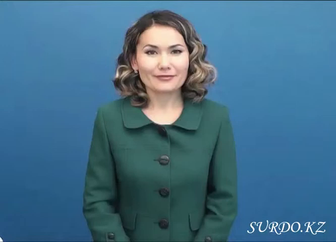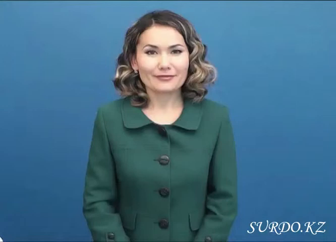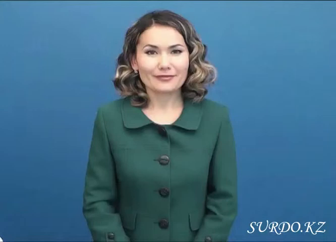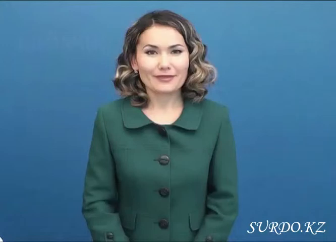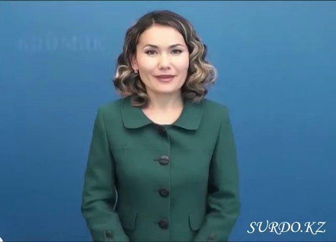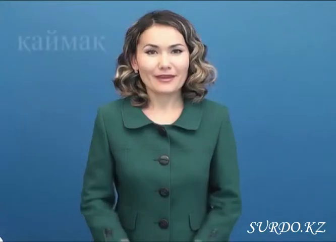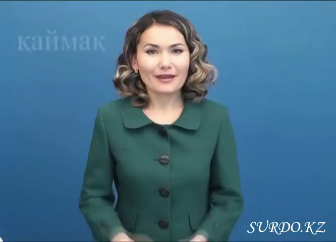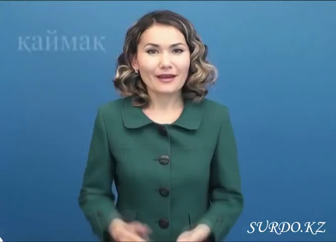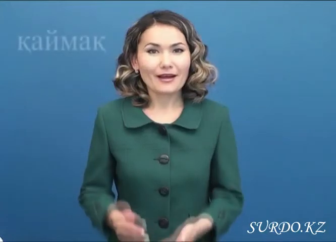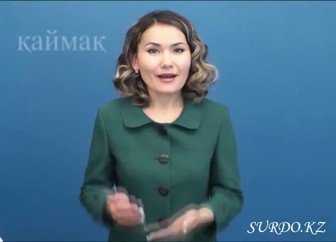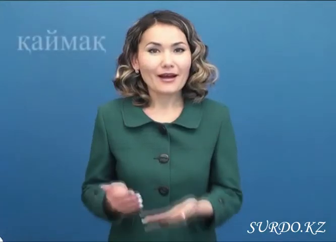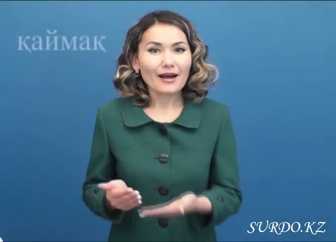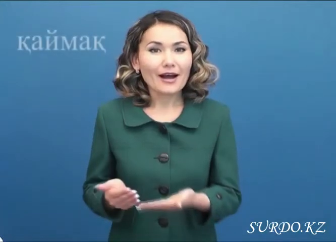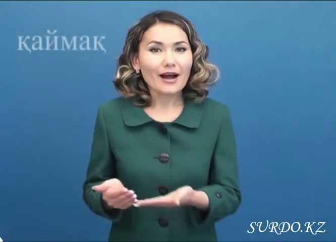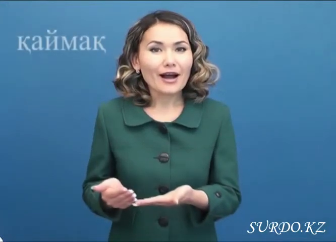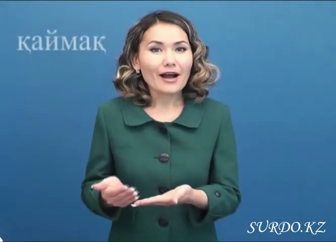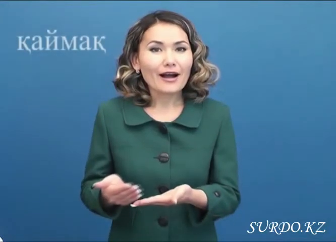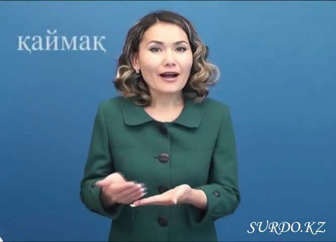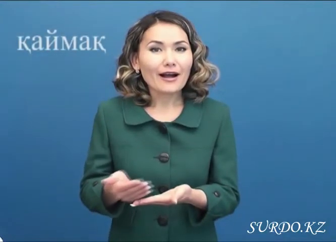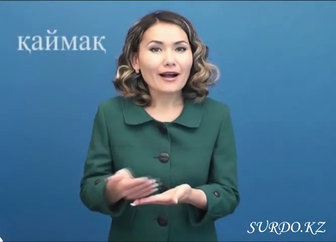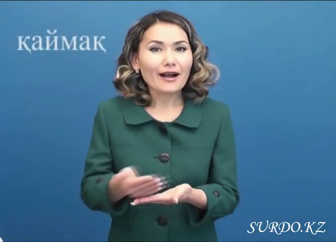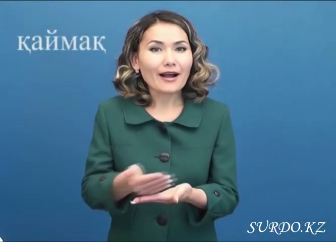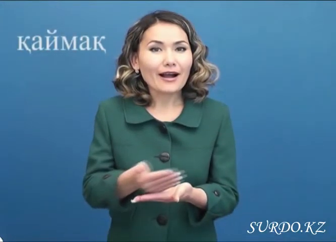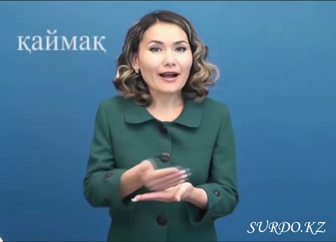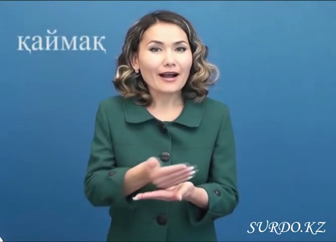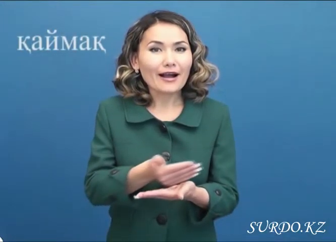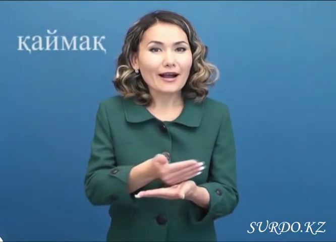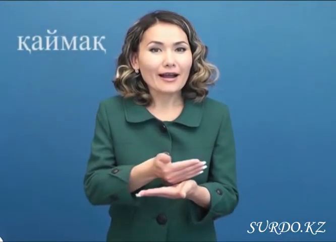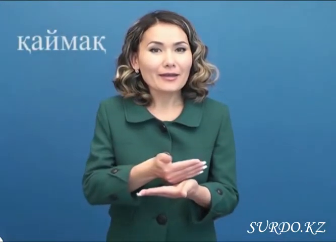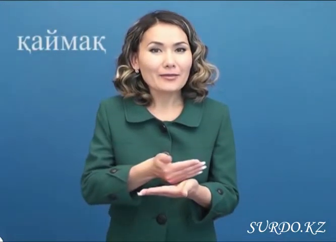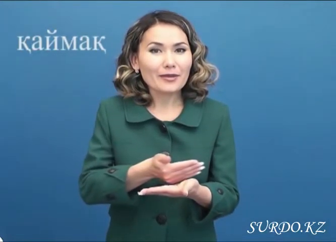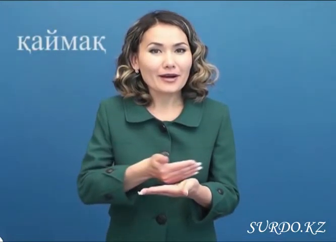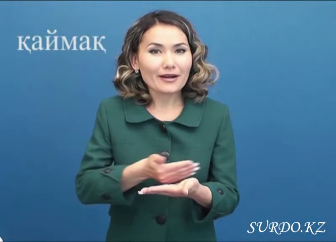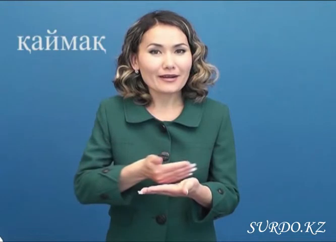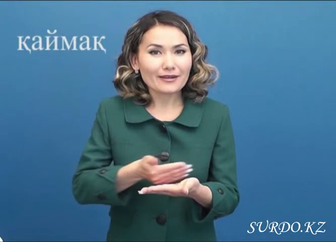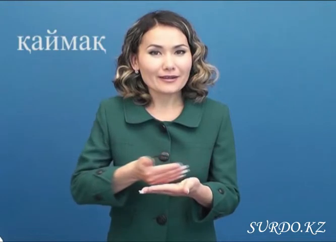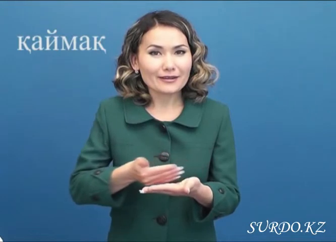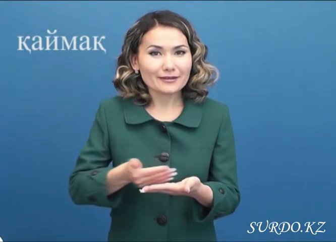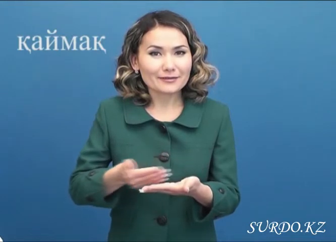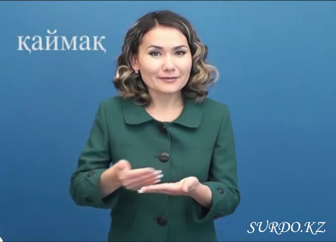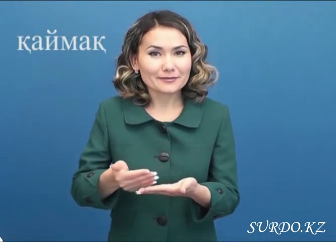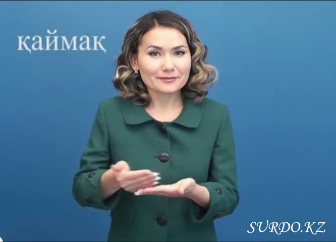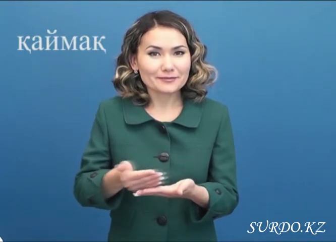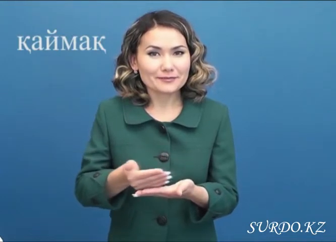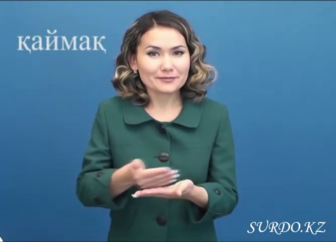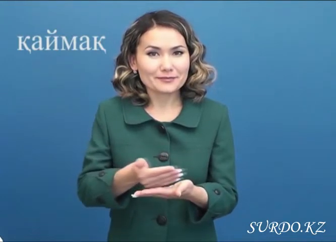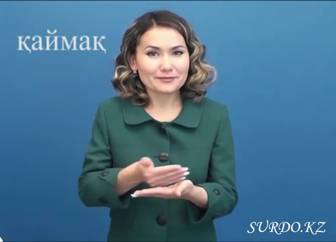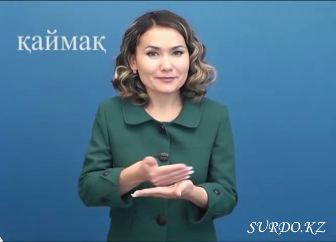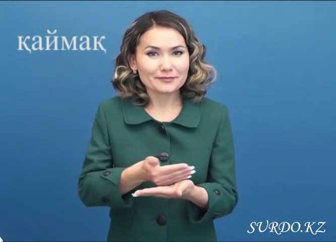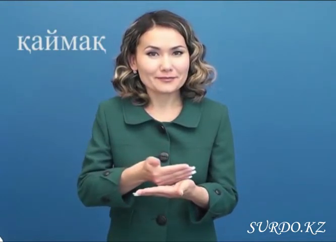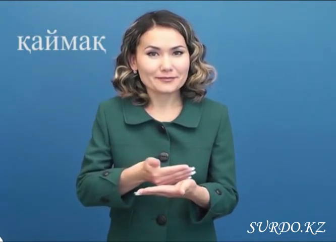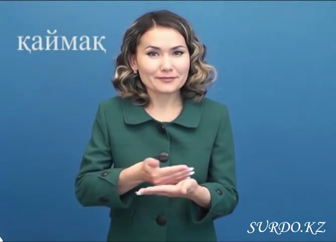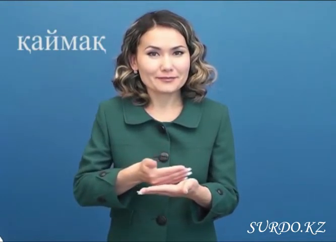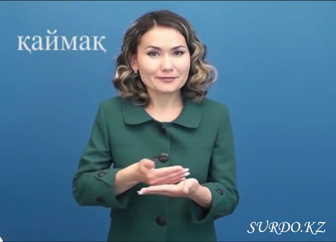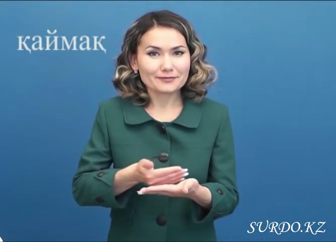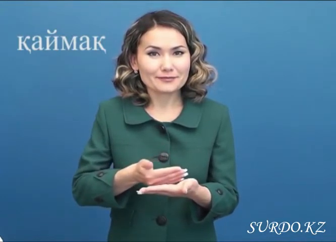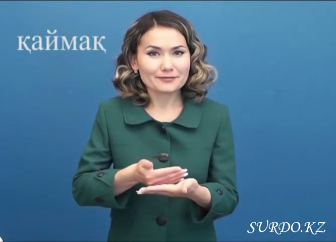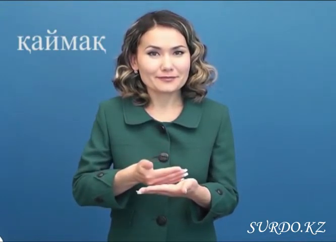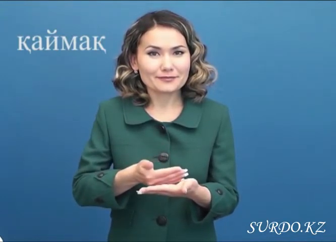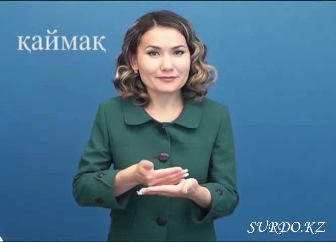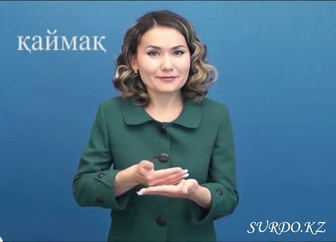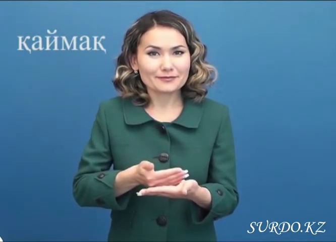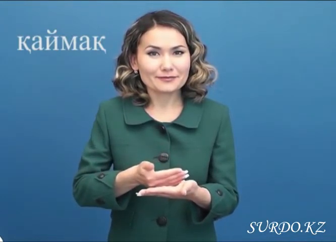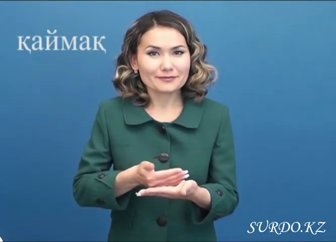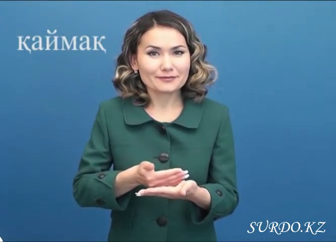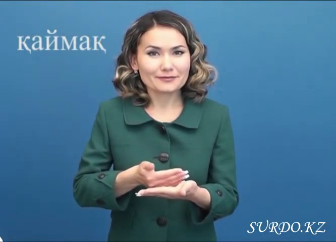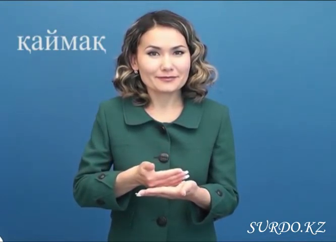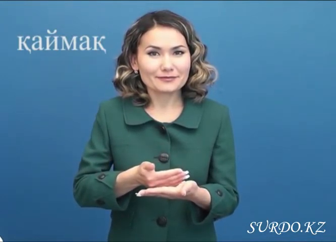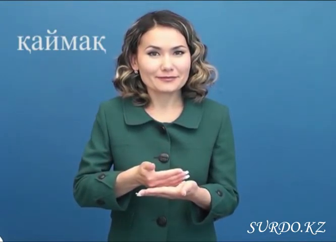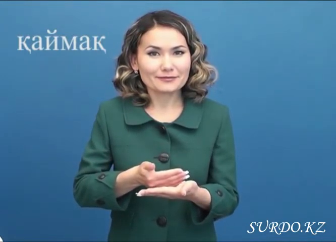Қаймақ